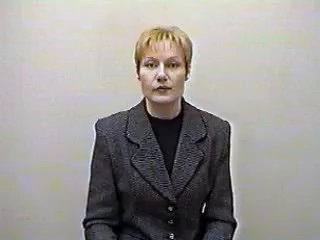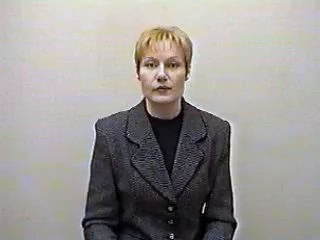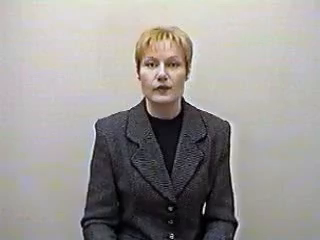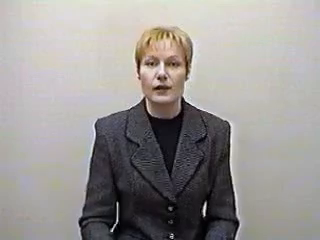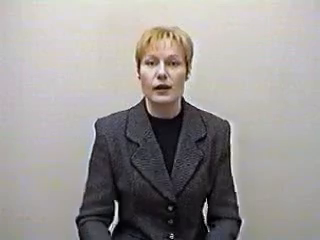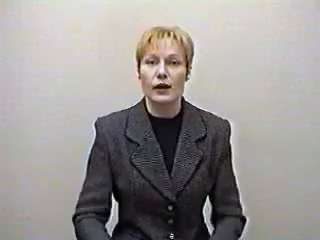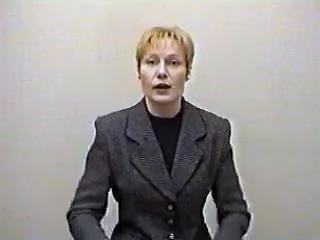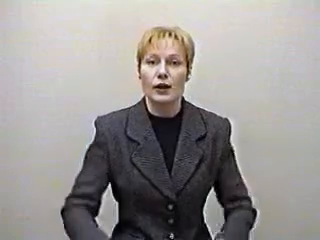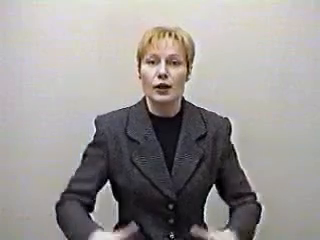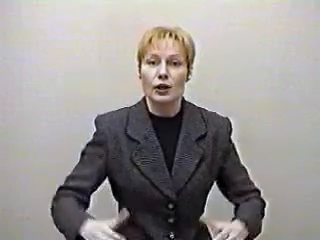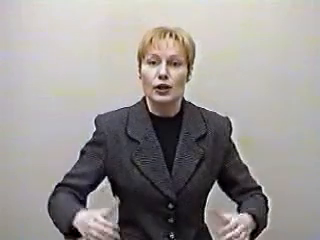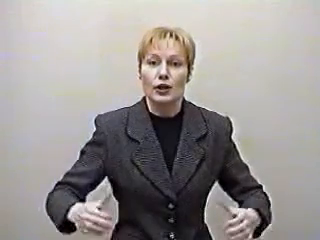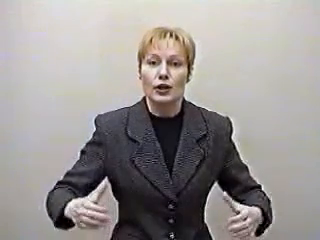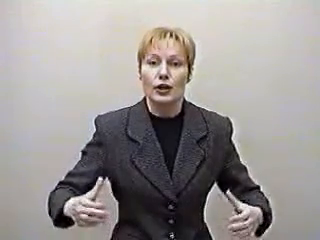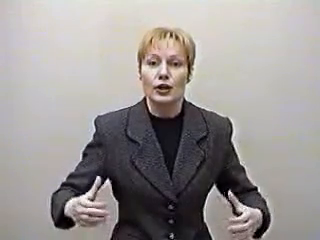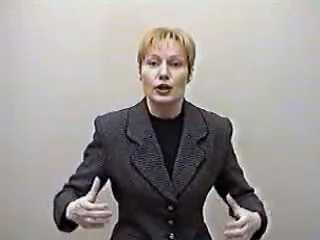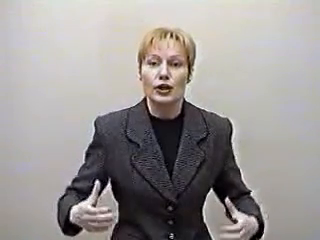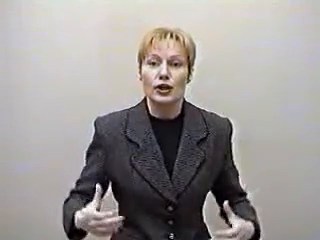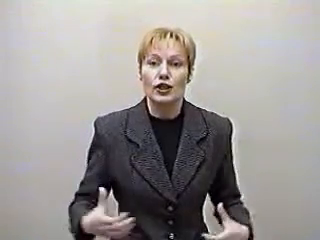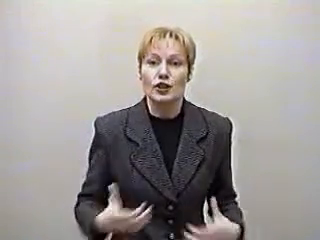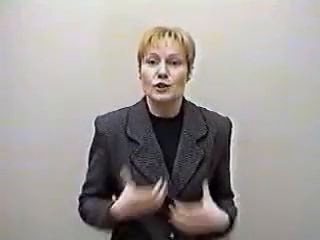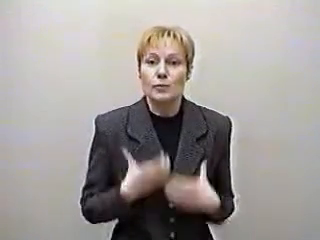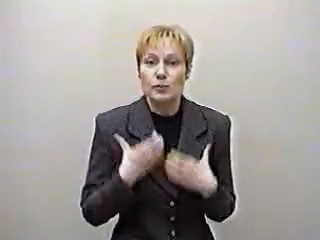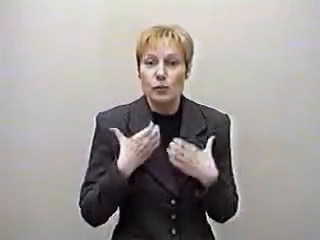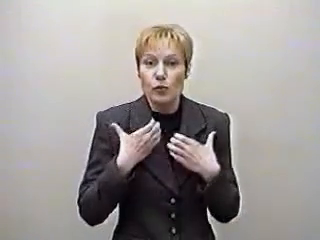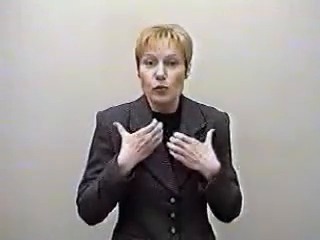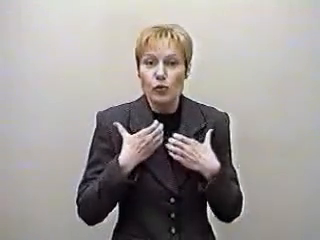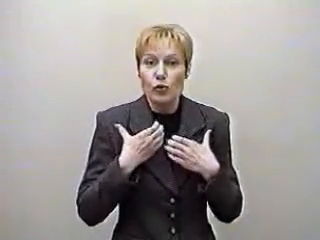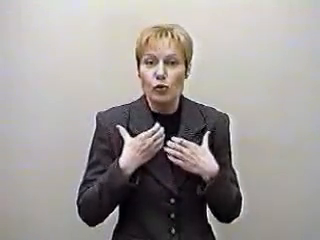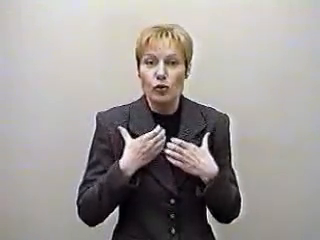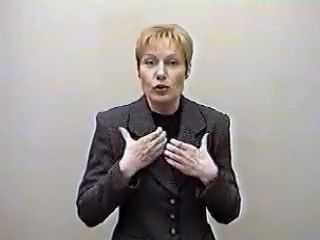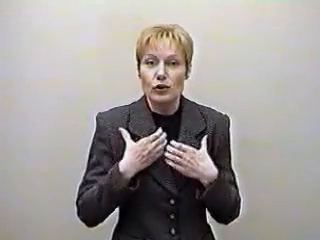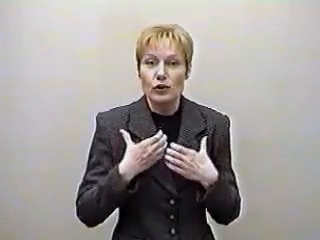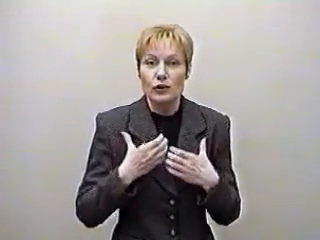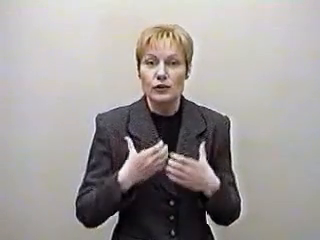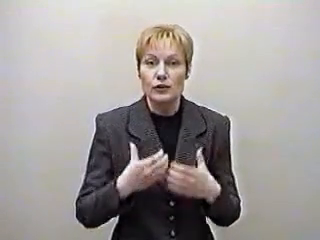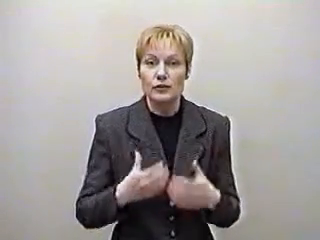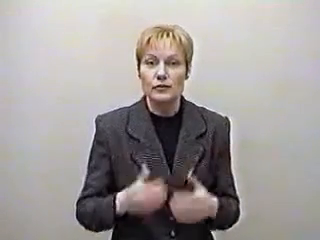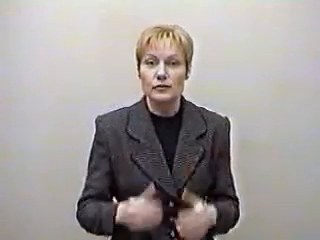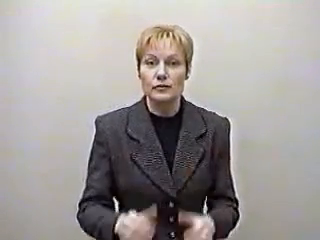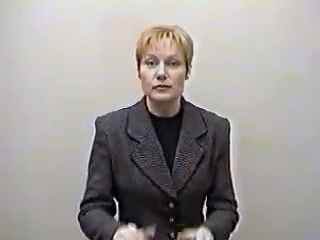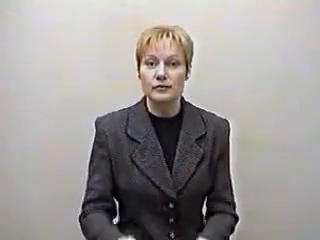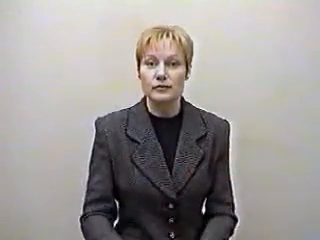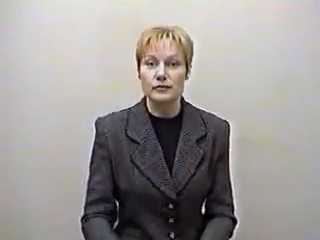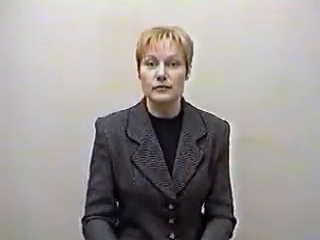испуг